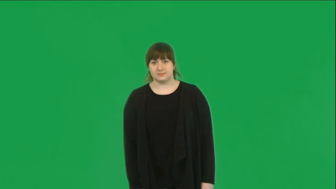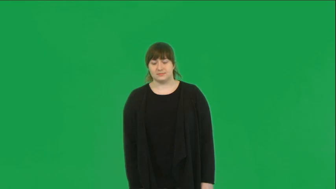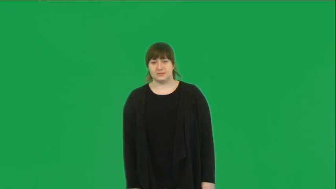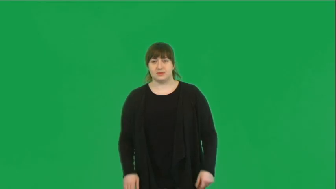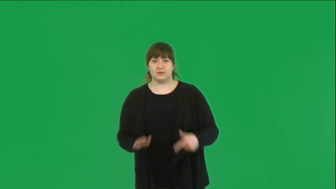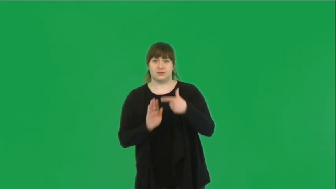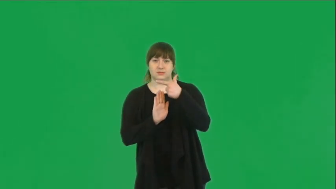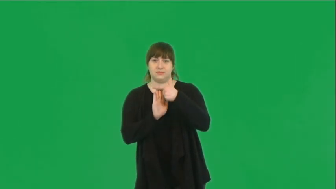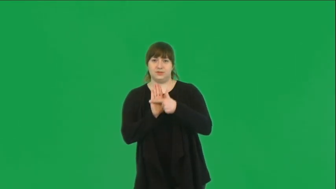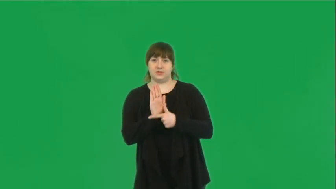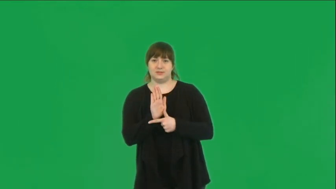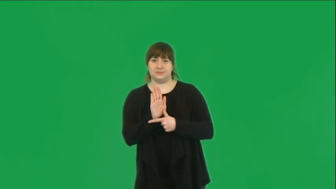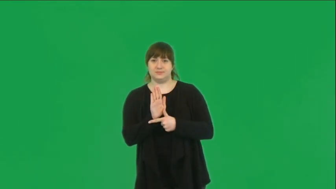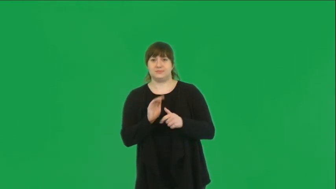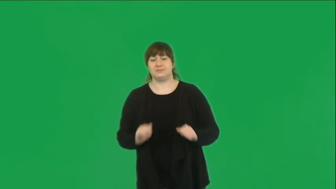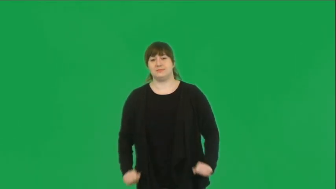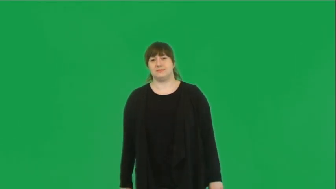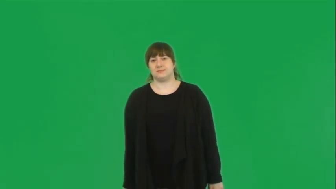wykaz